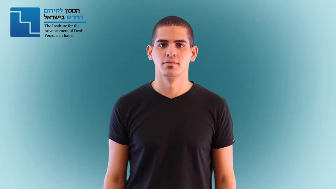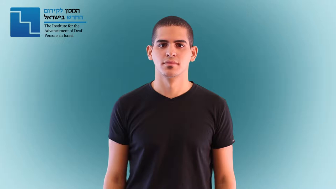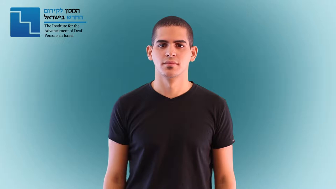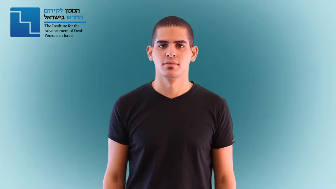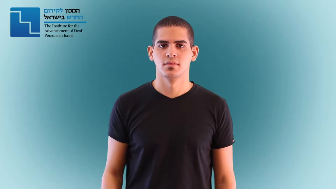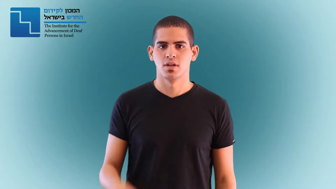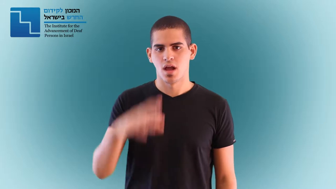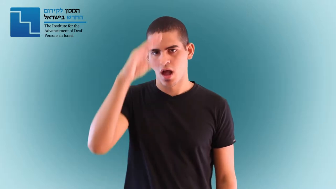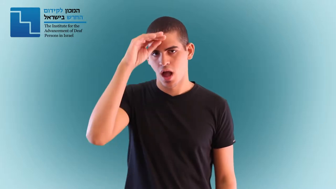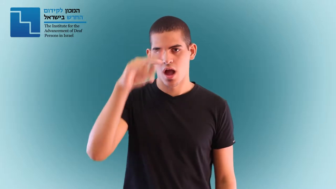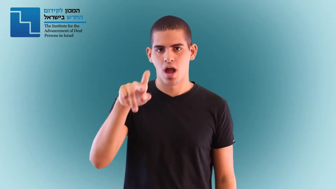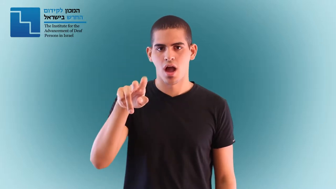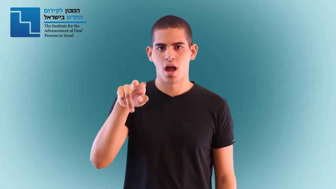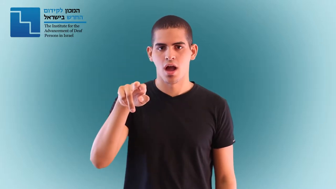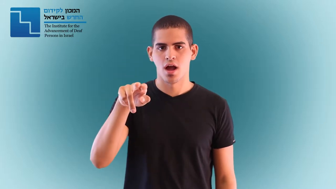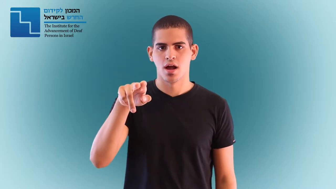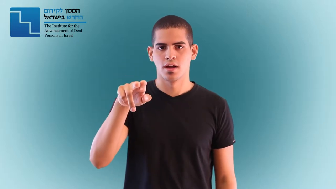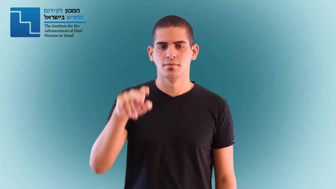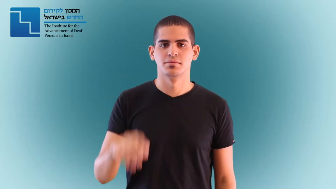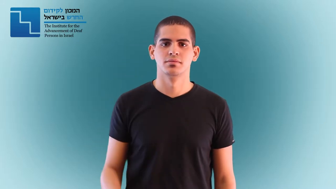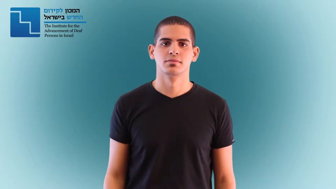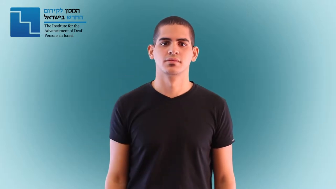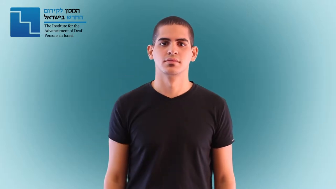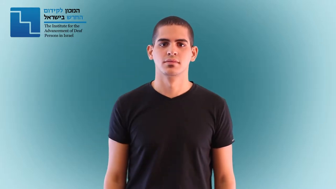אח